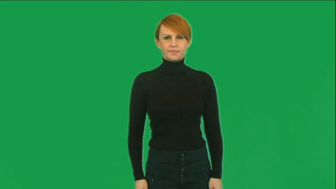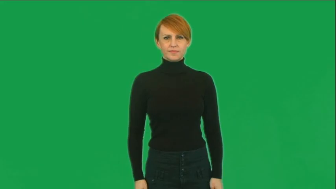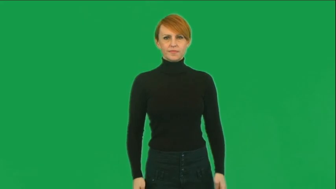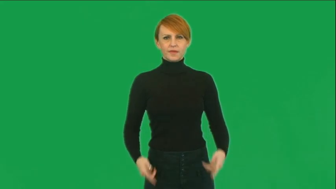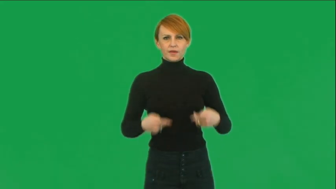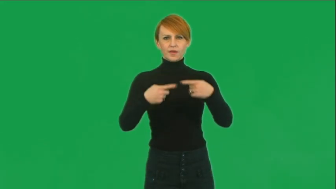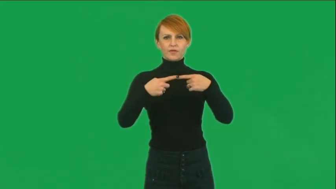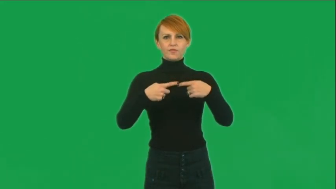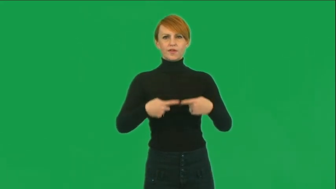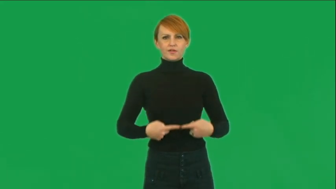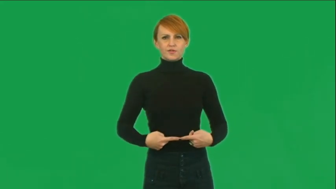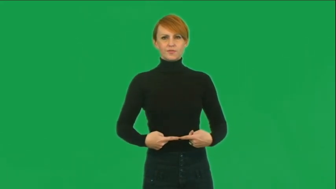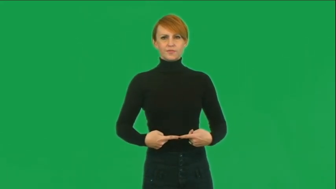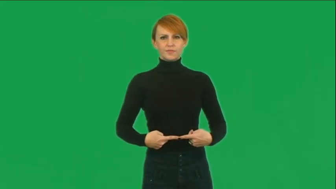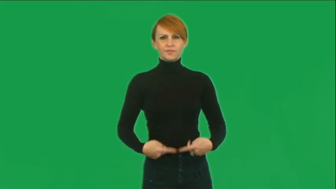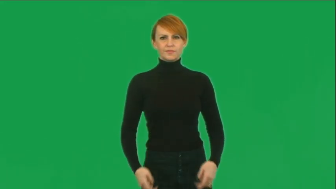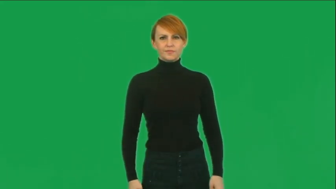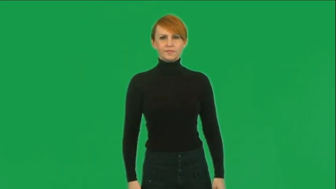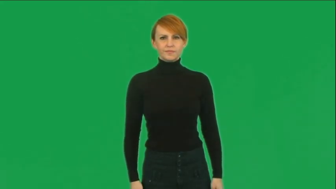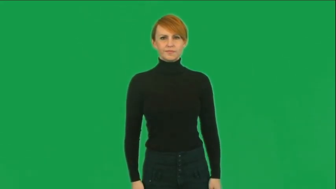wiersz